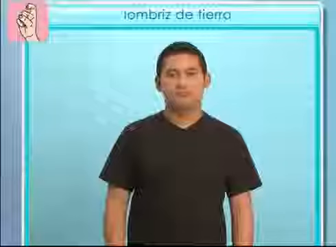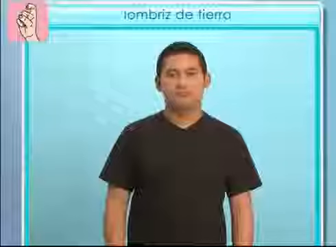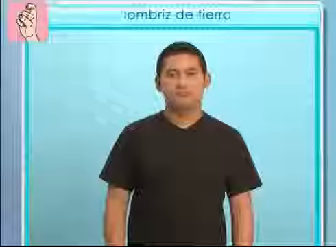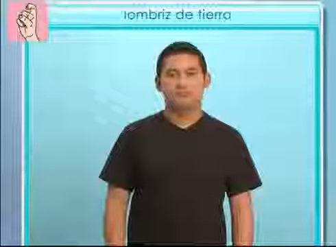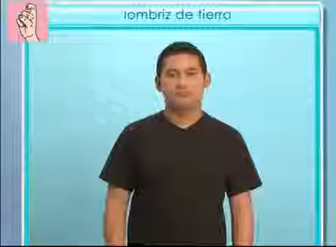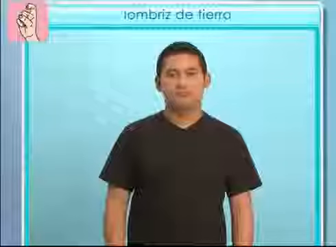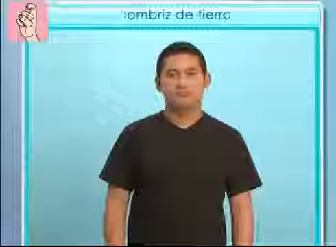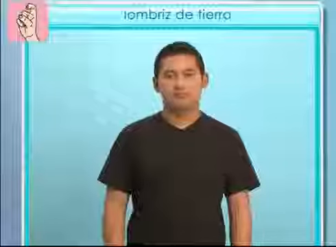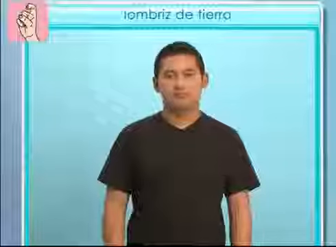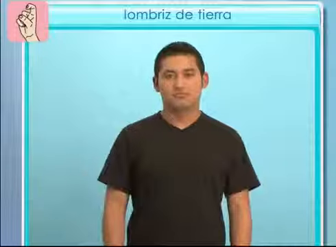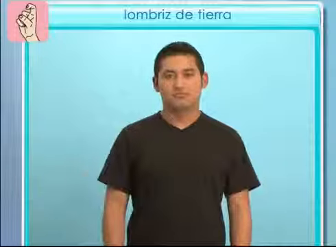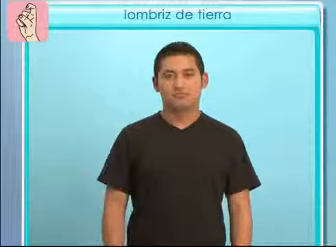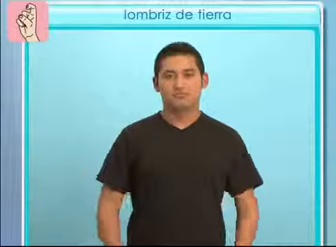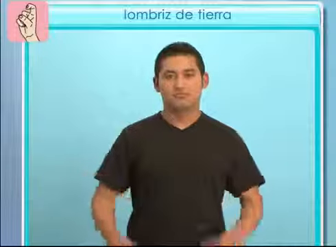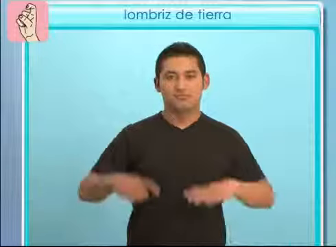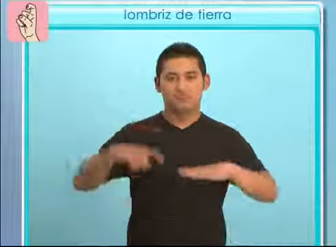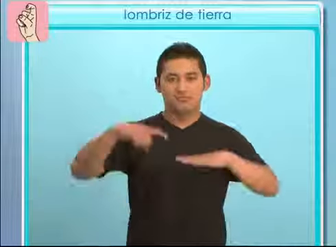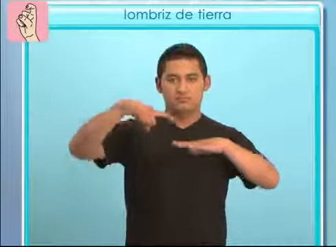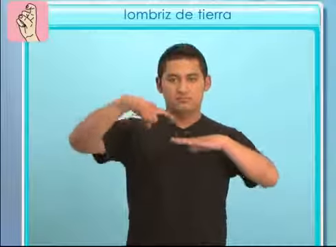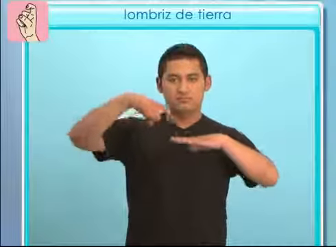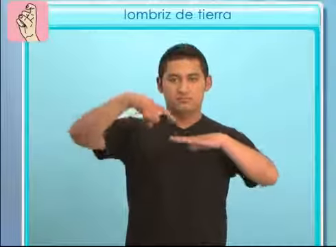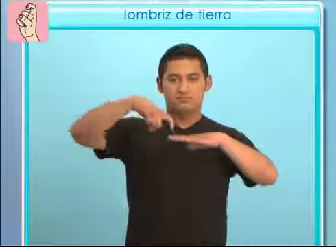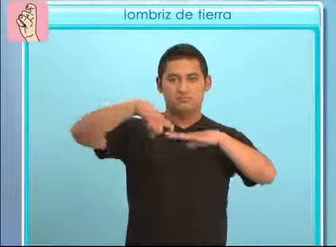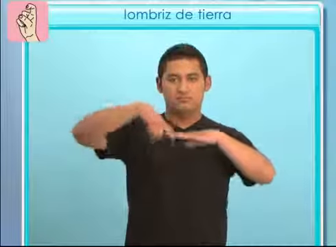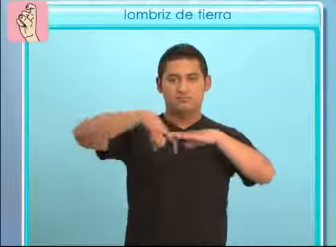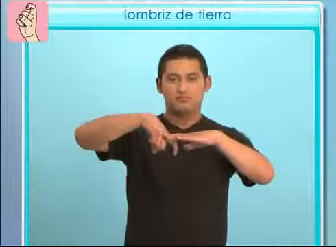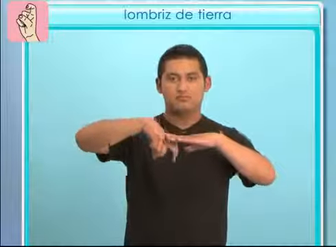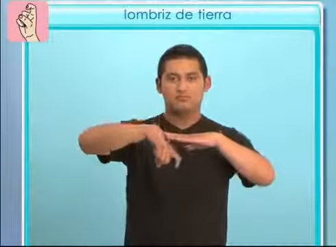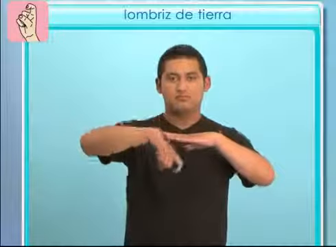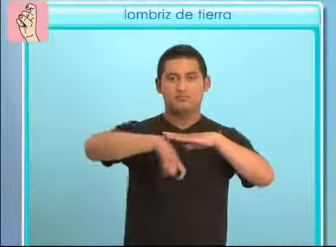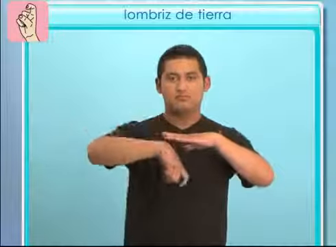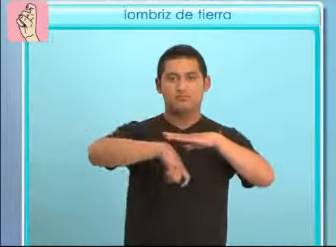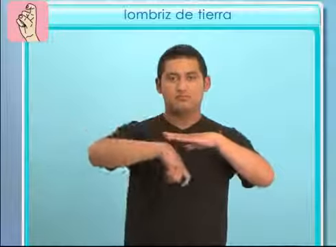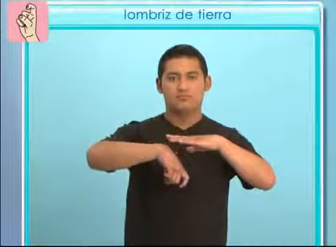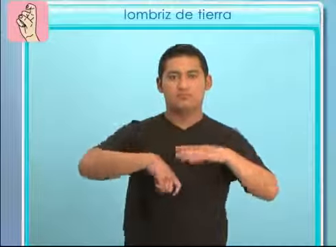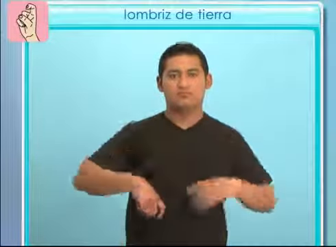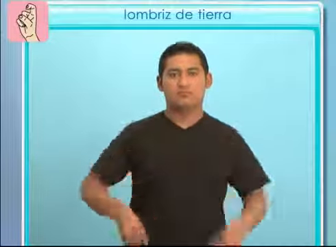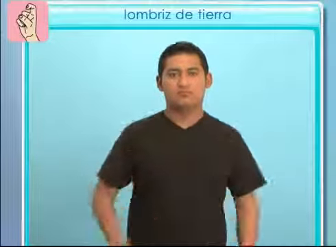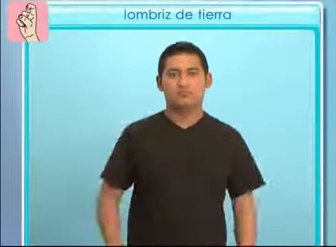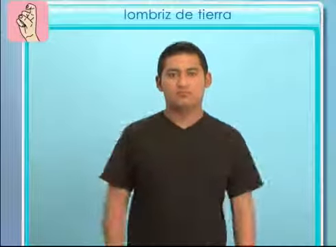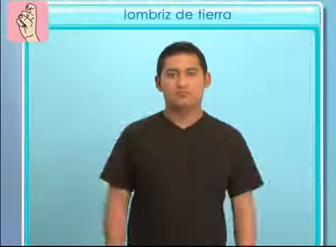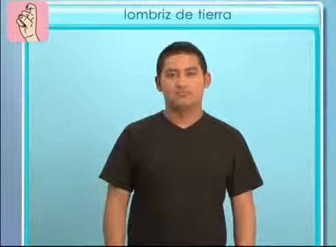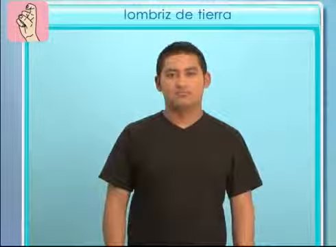Lombriz de tierra